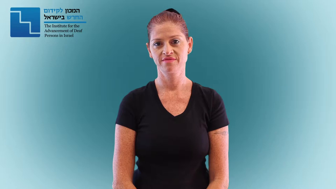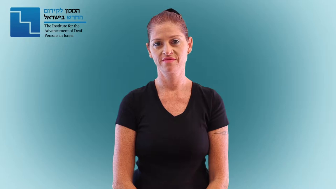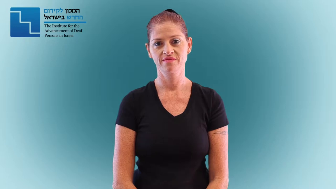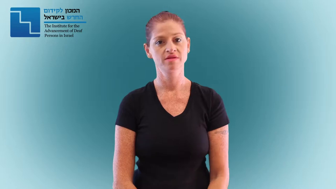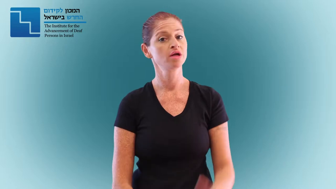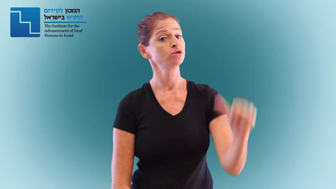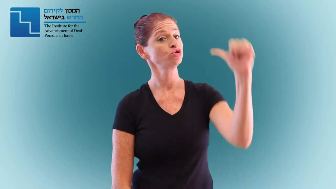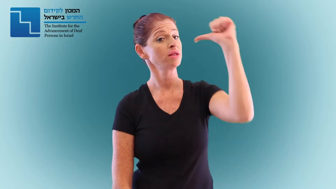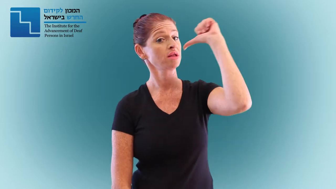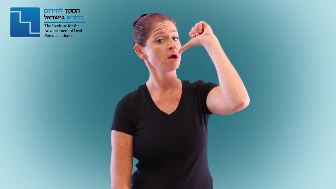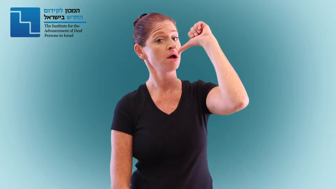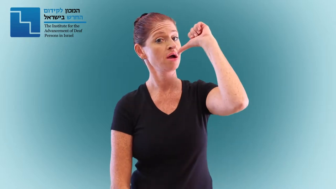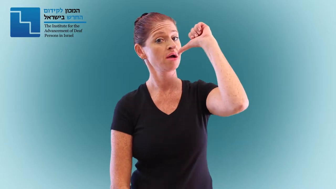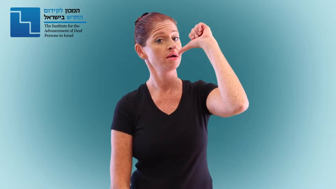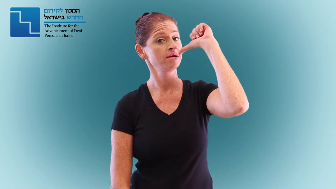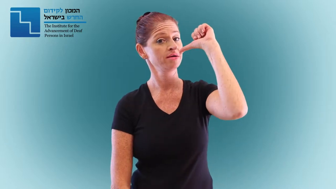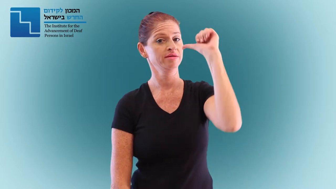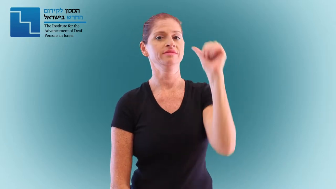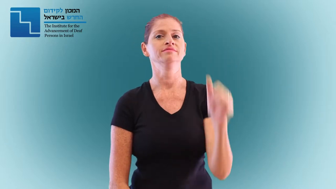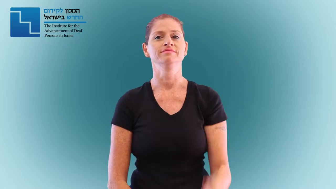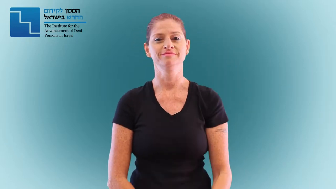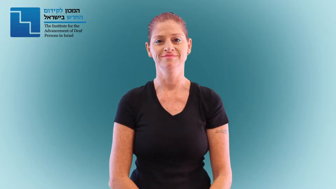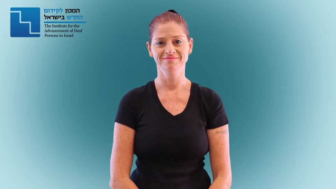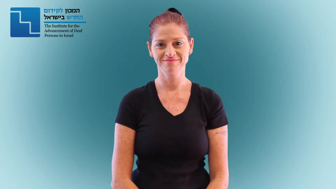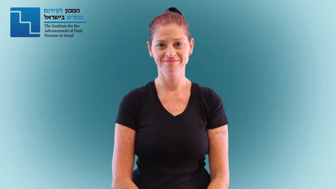לשתות